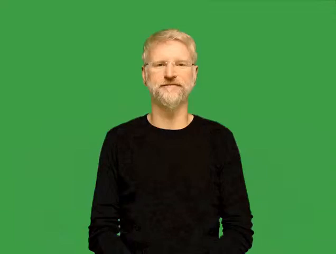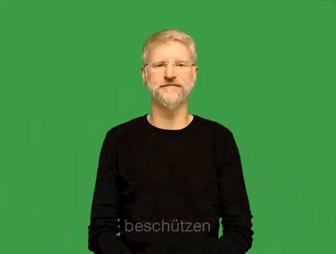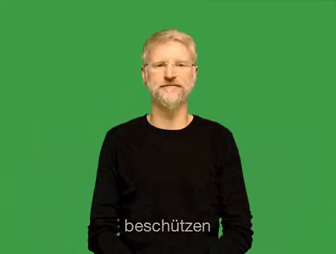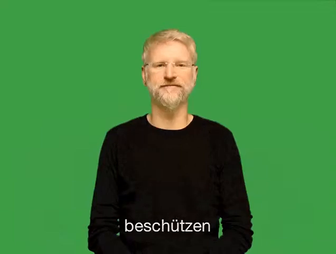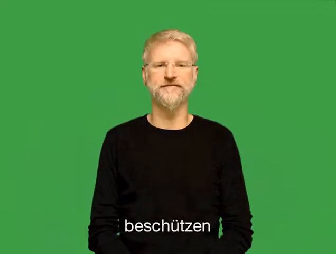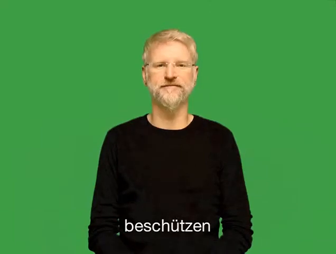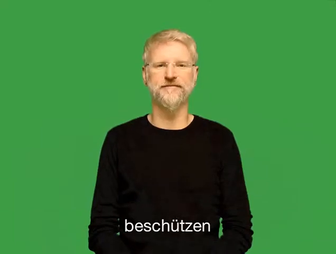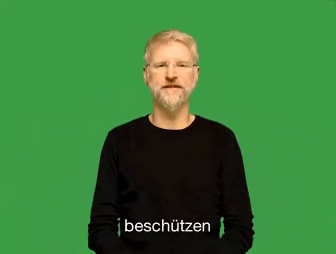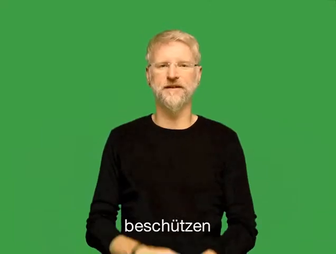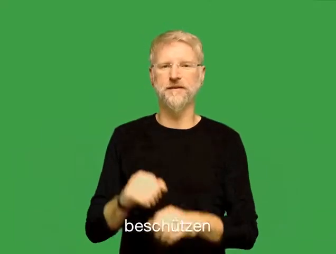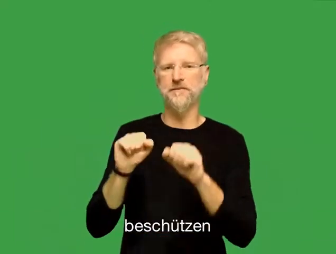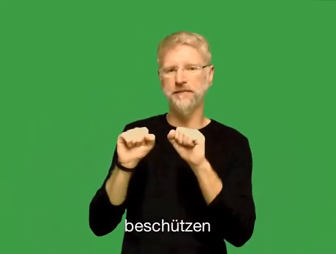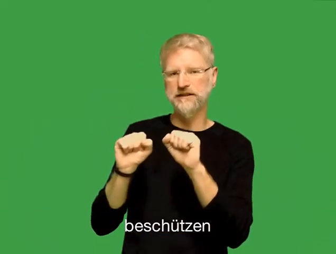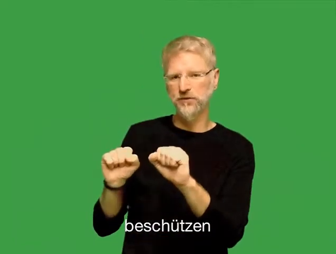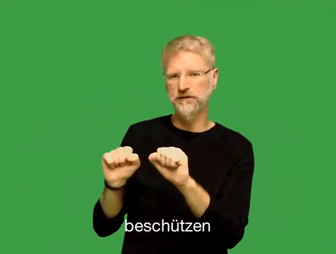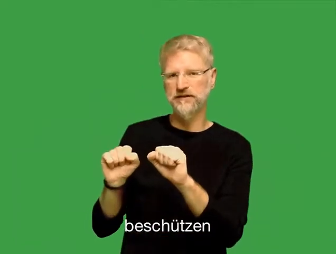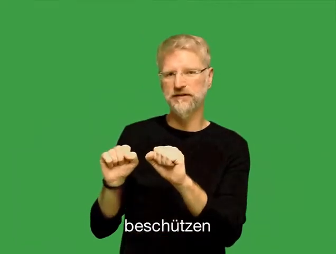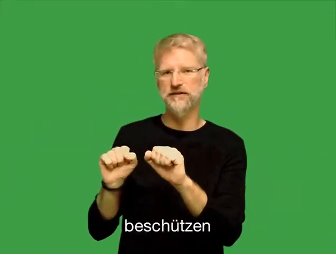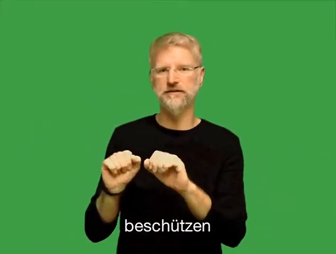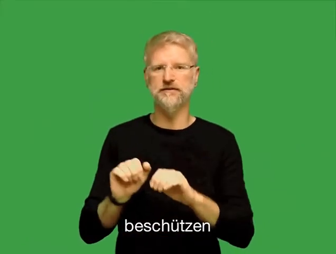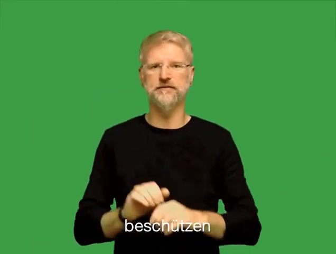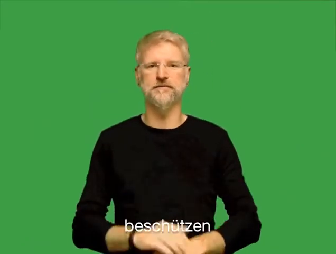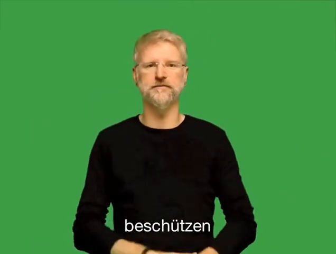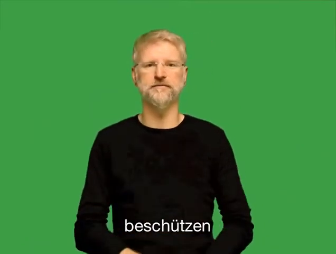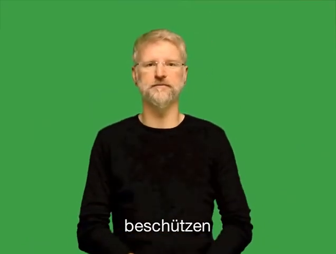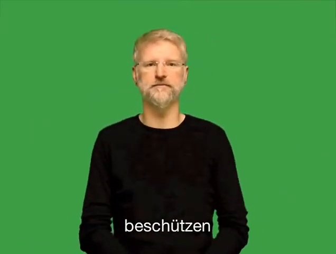beschützen